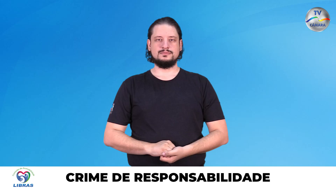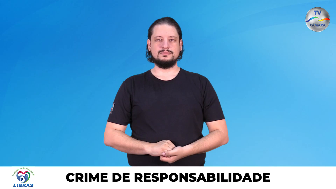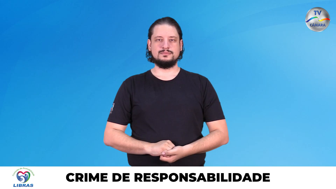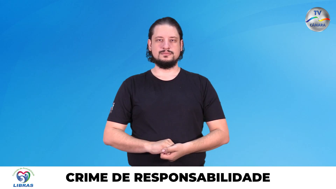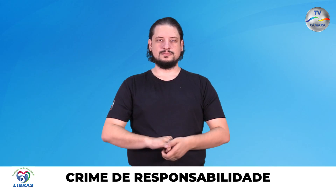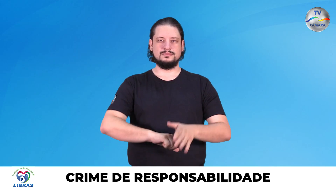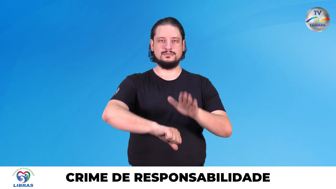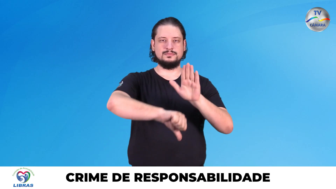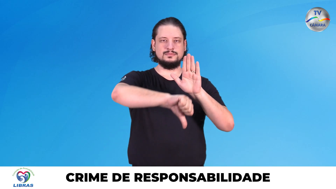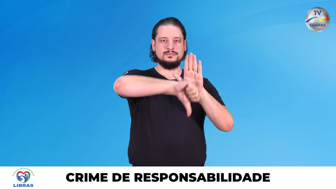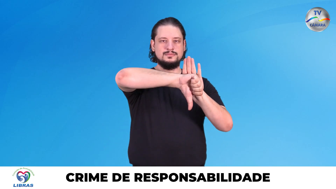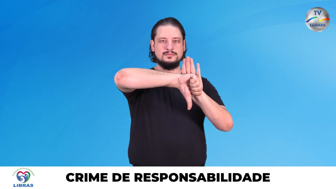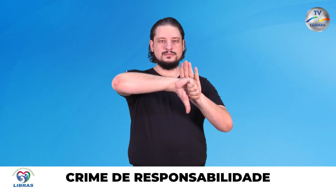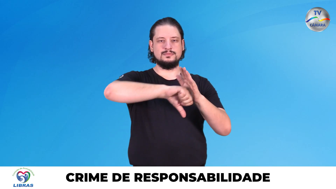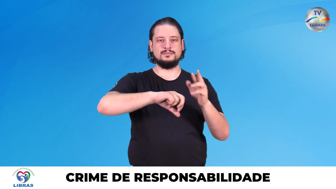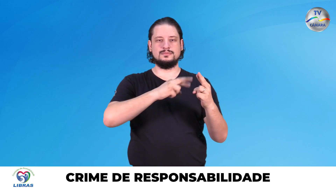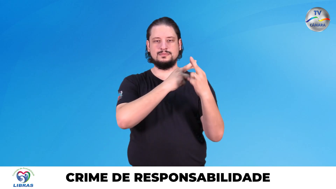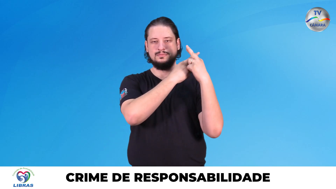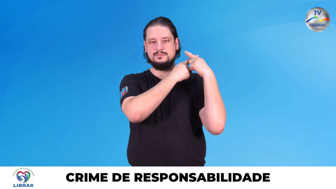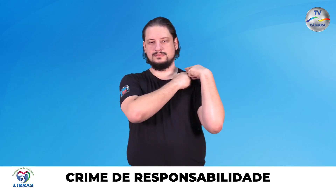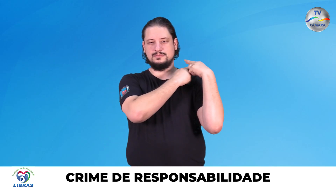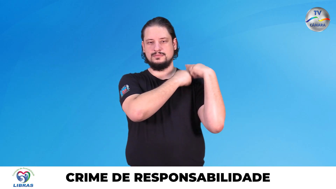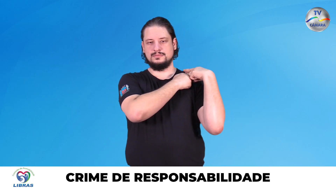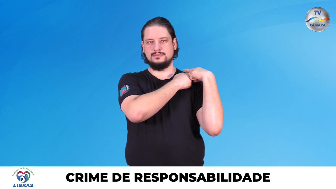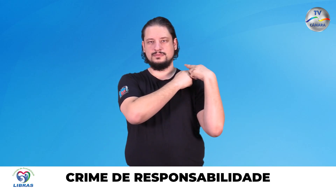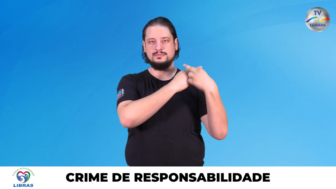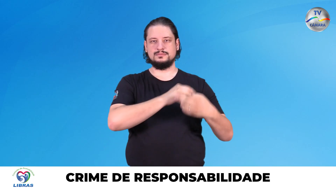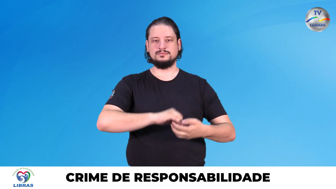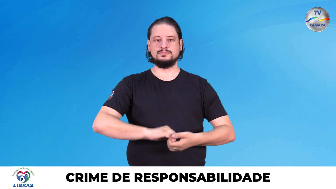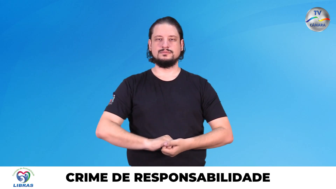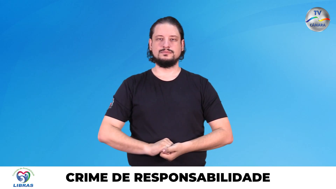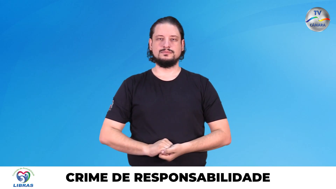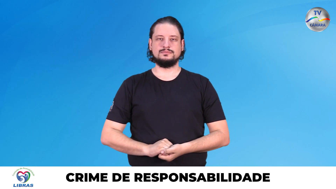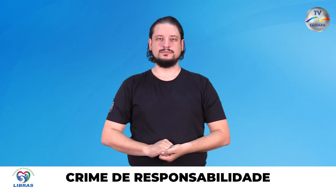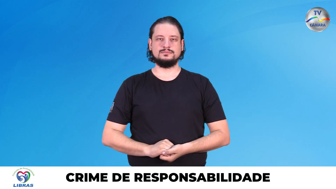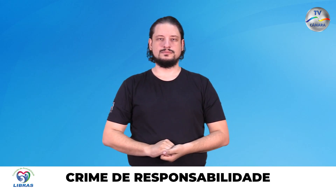Crime de responsabilidade